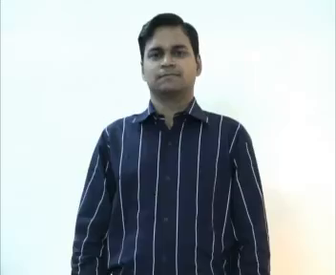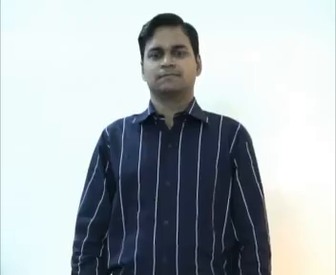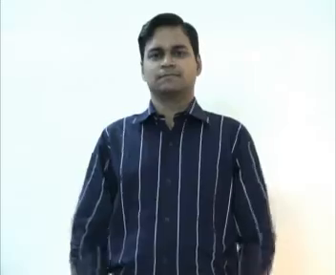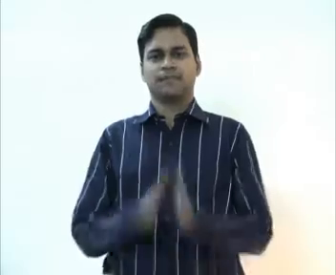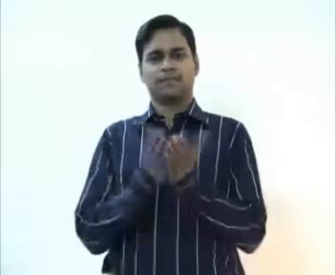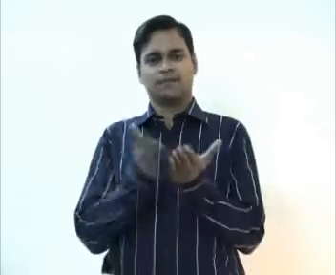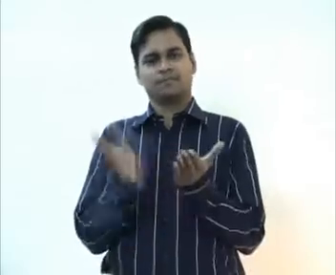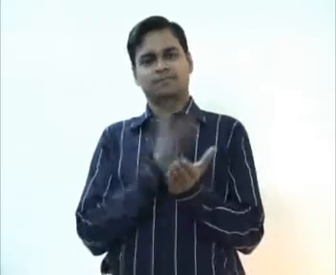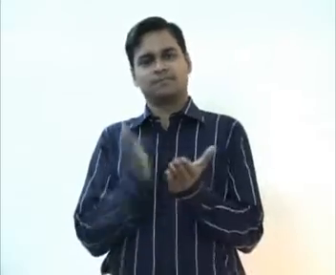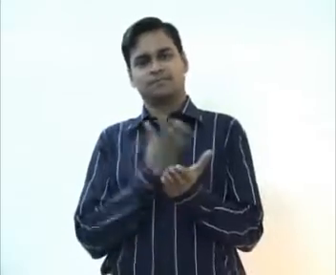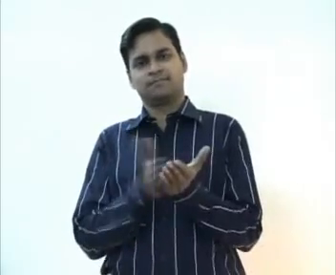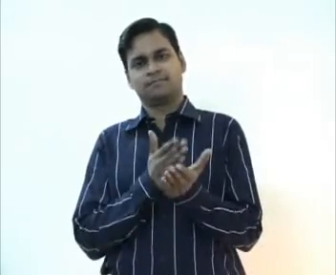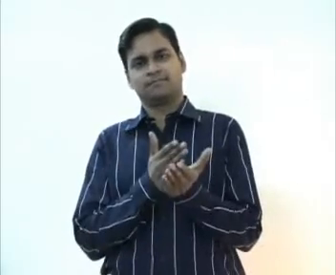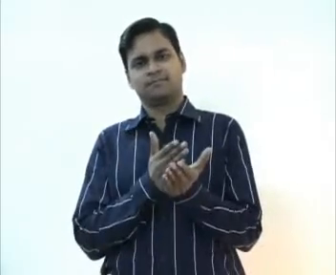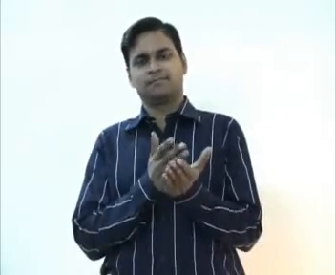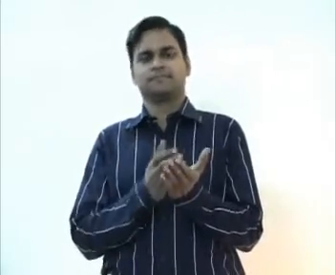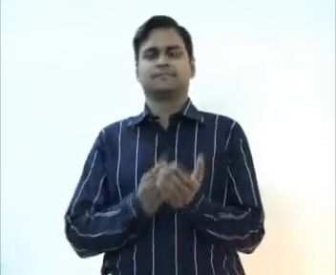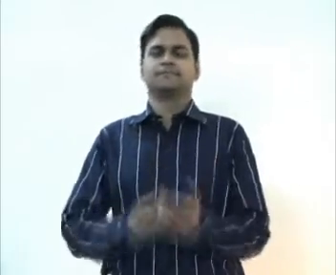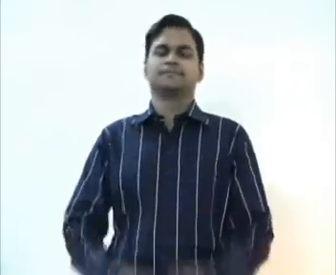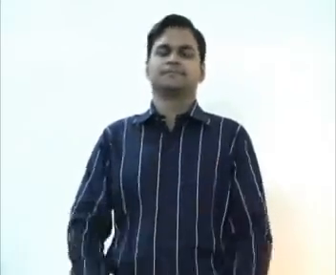ਪੰਨਾਂ